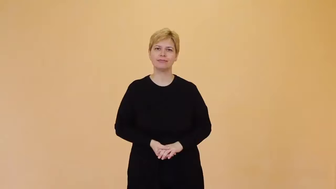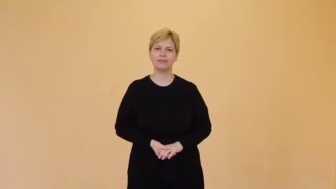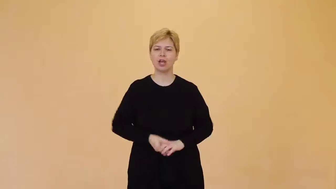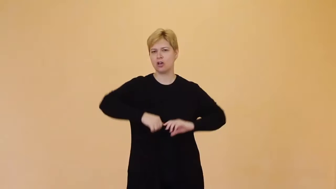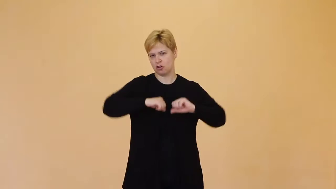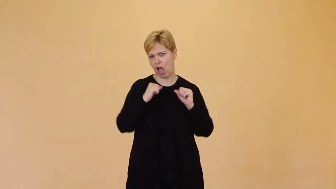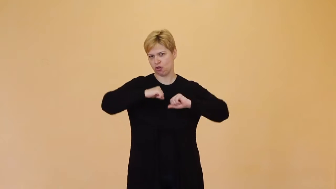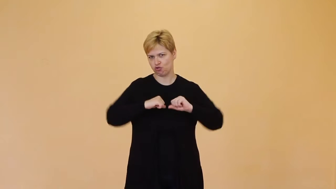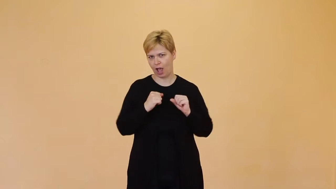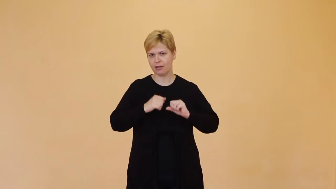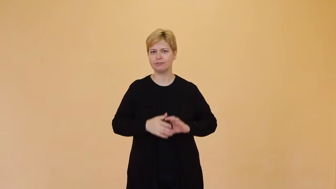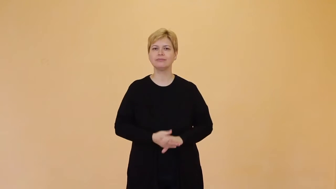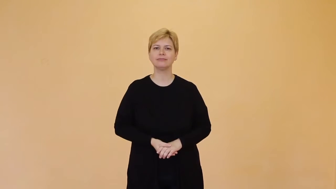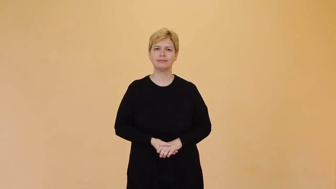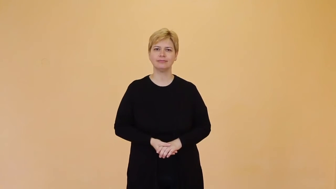kačka